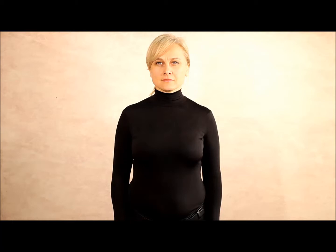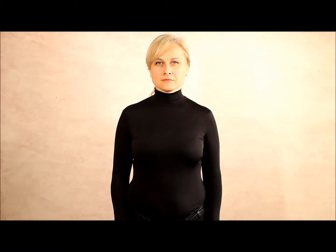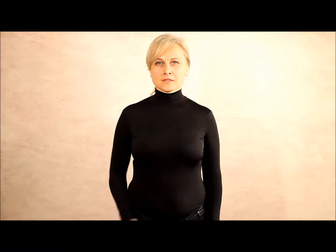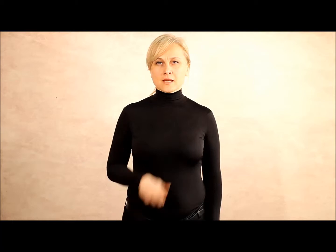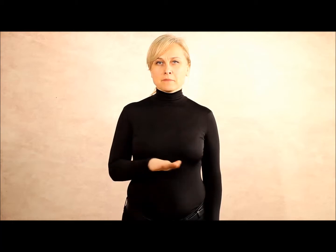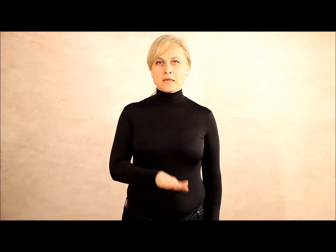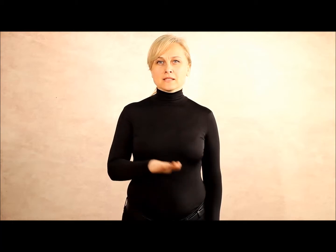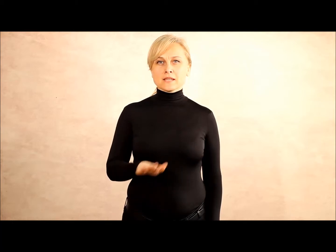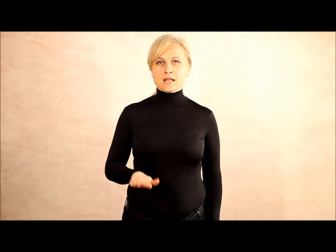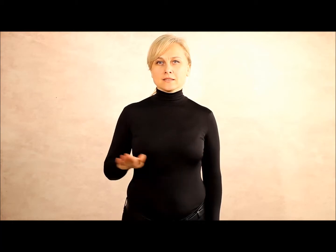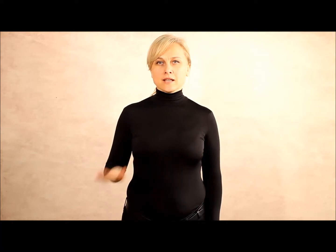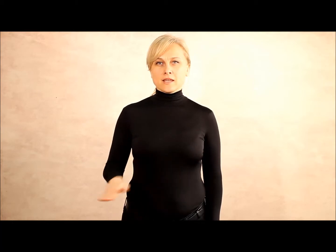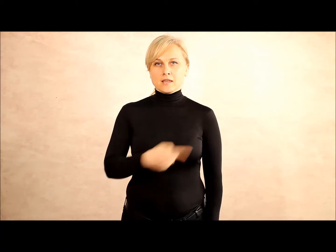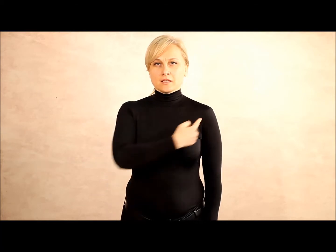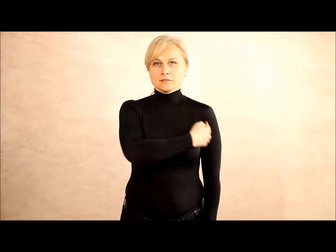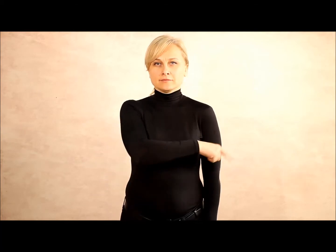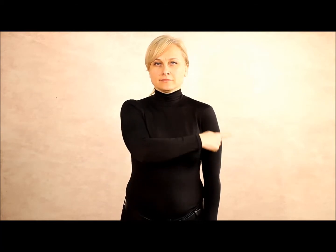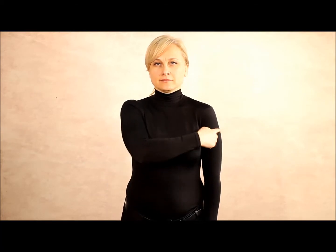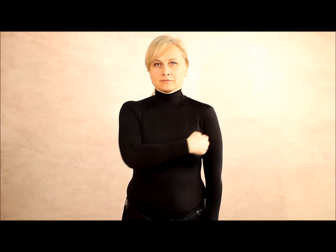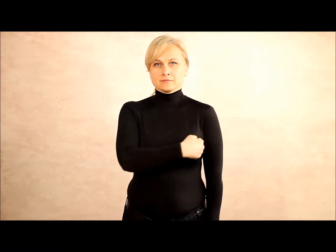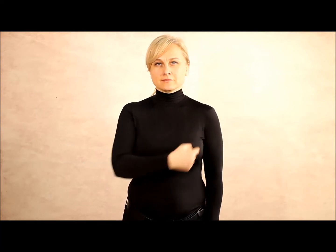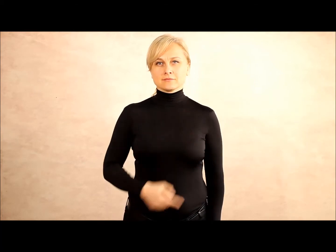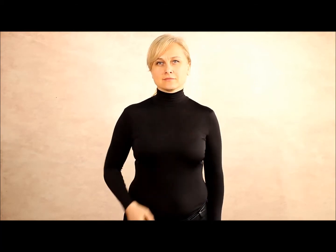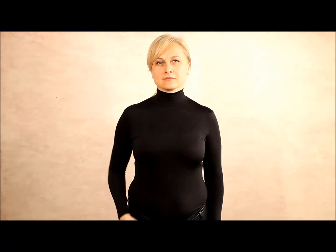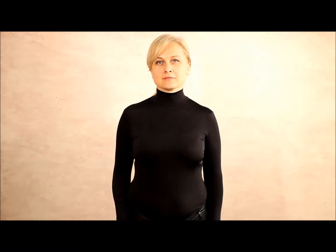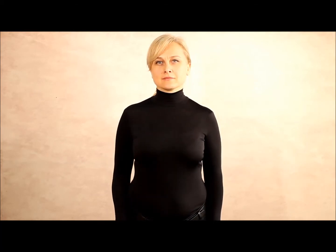Pediatrie